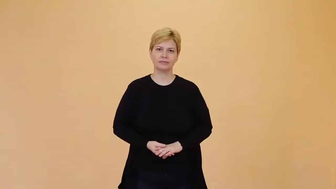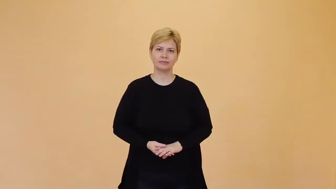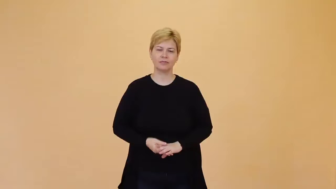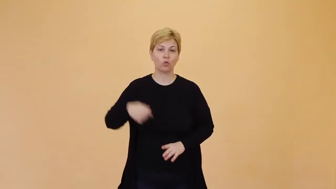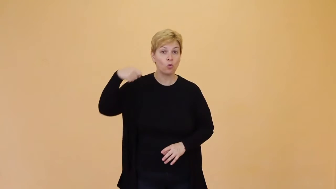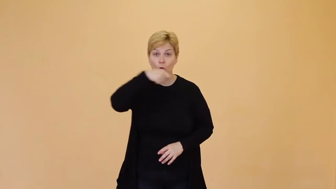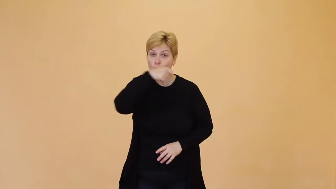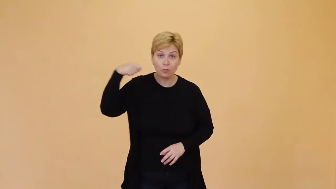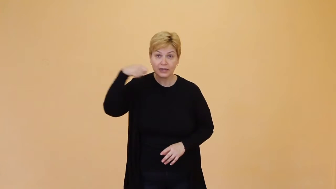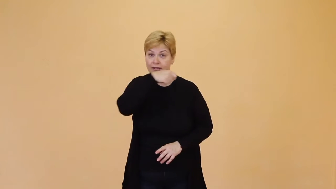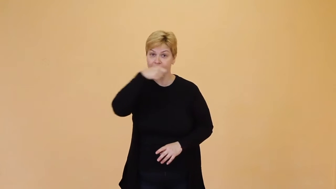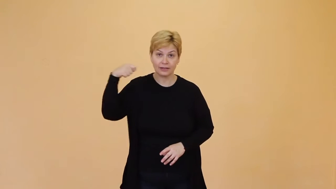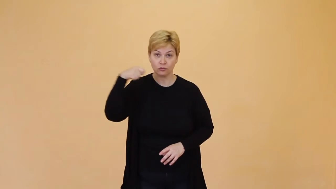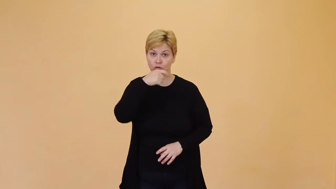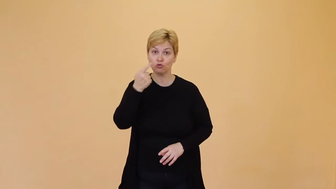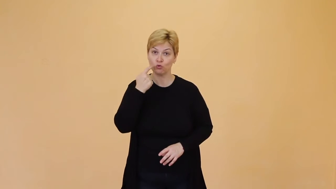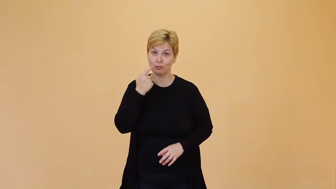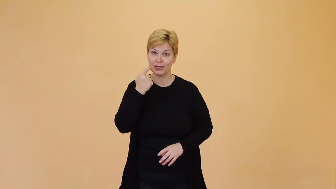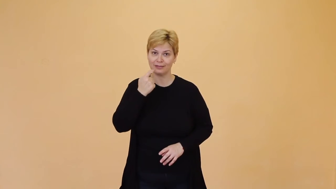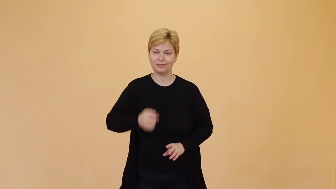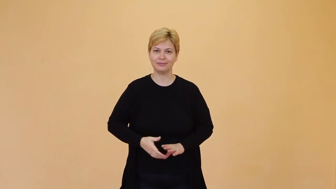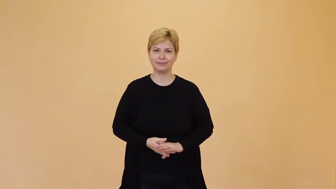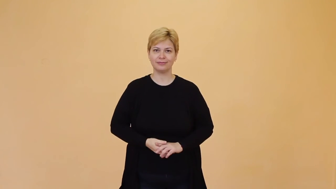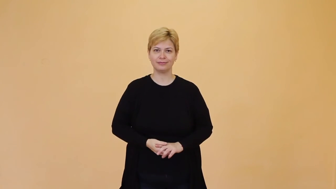umyť si zuby